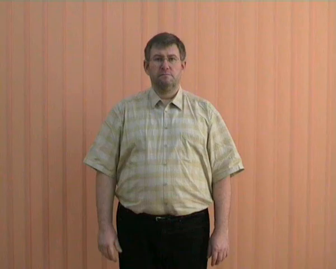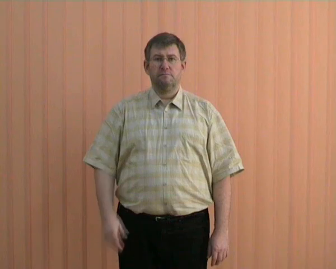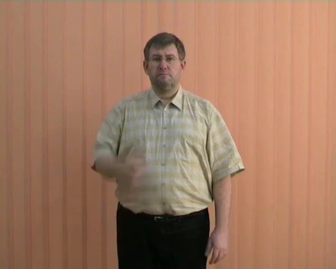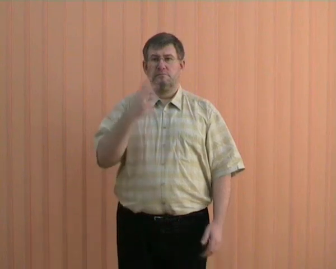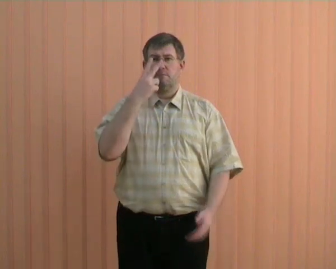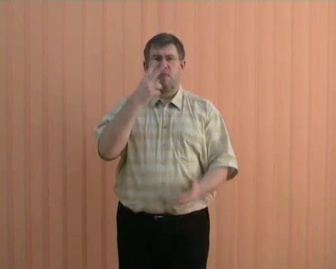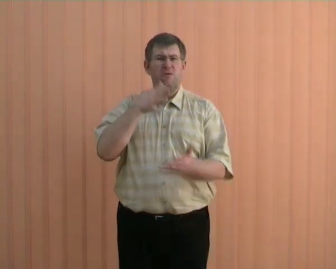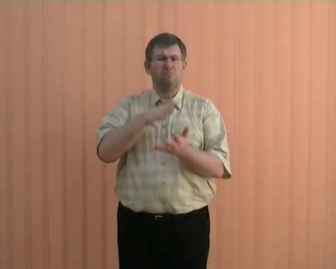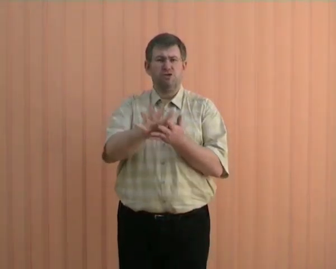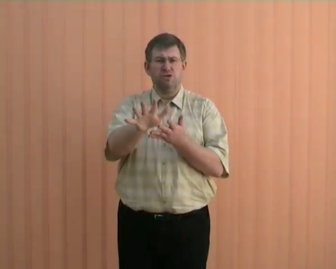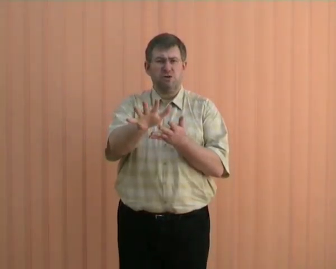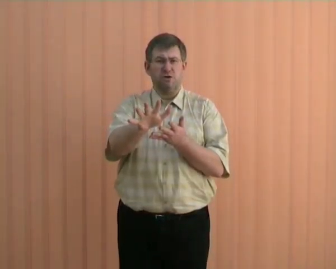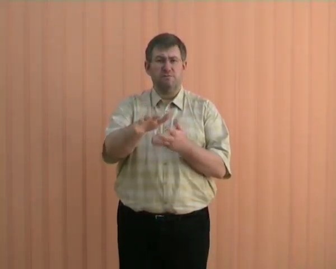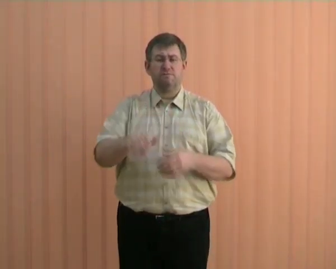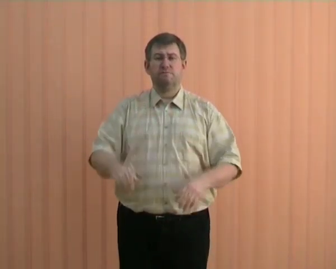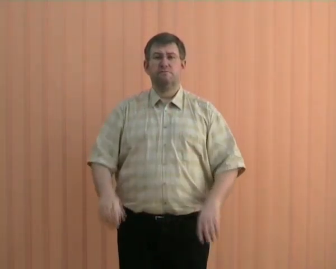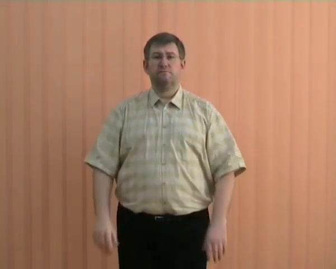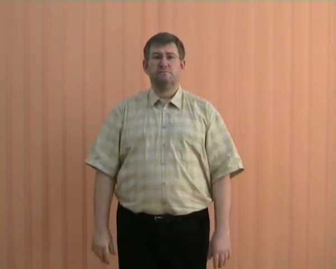brzydko